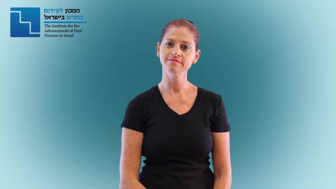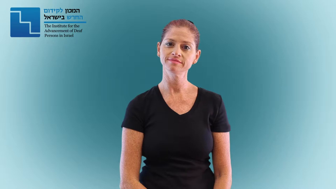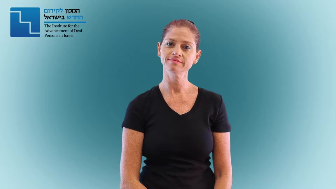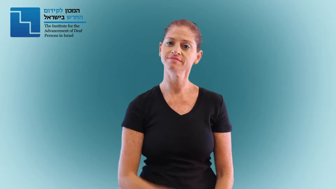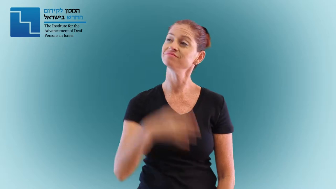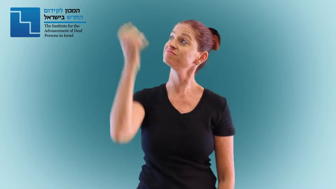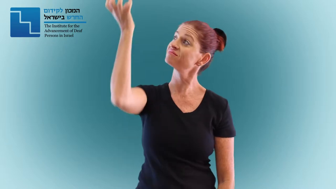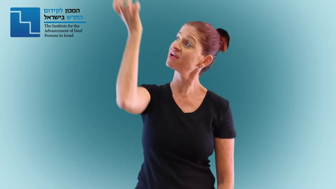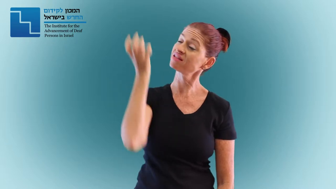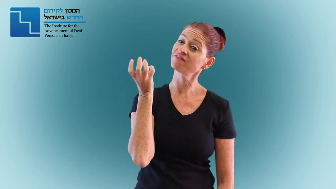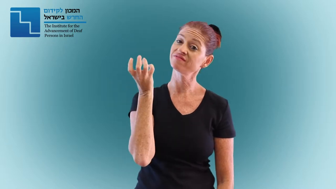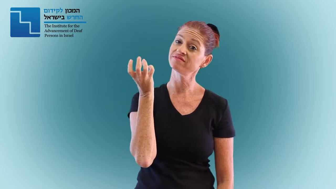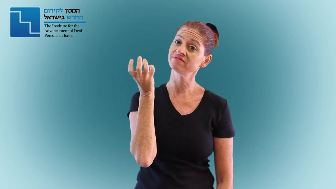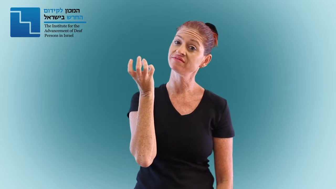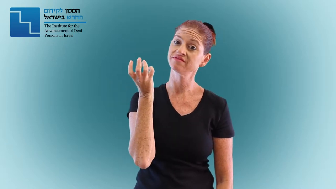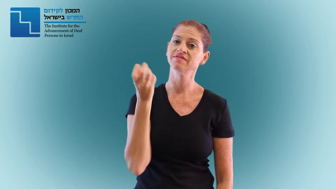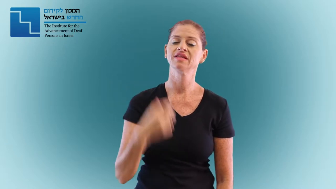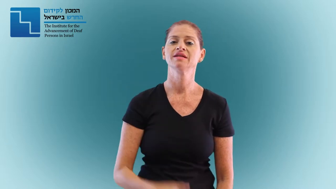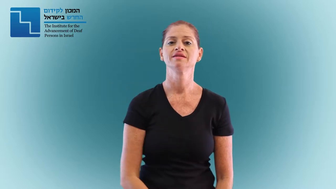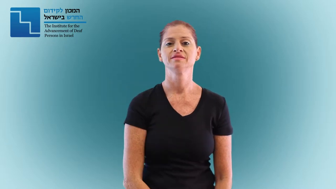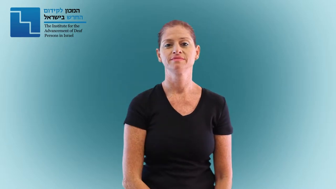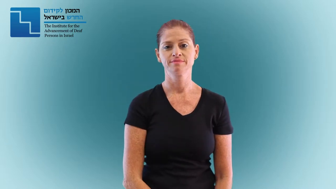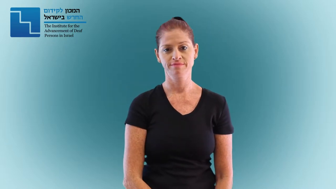לקטוף